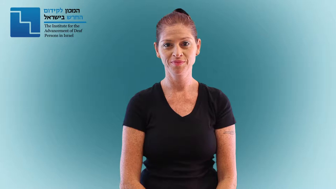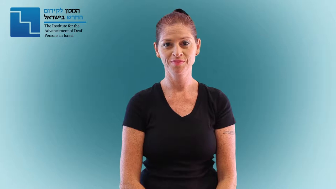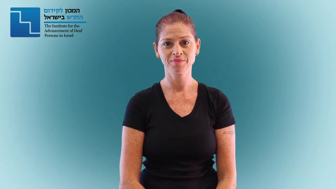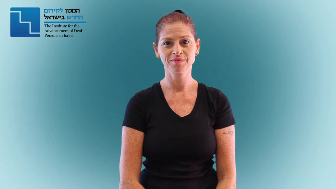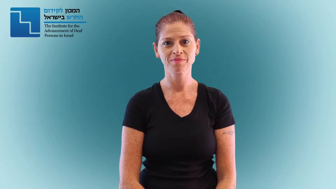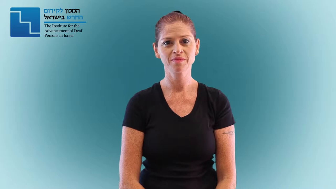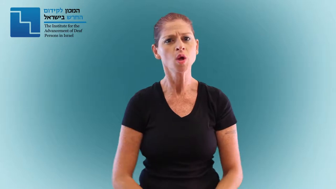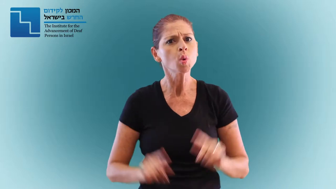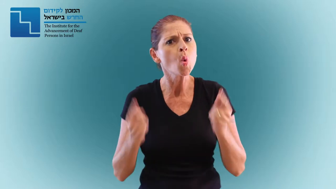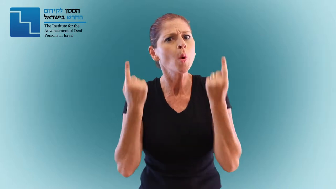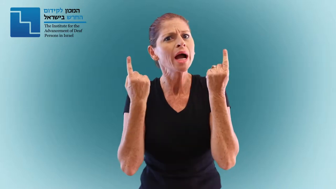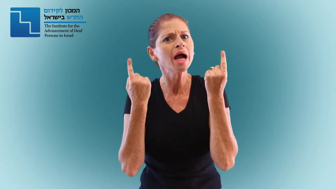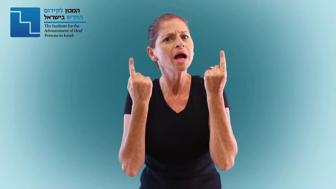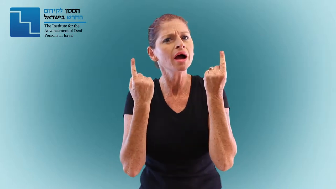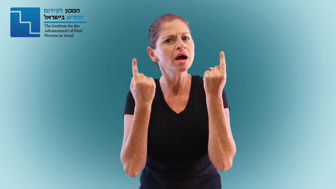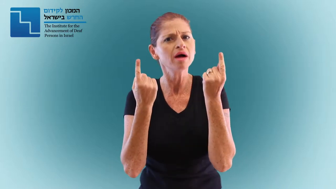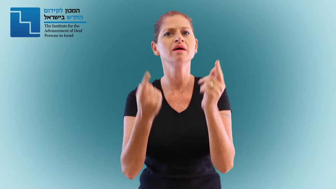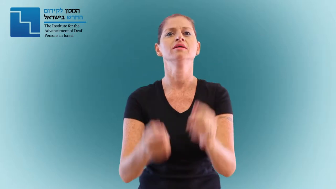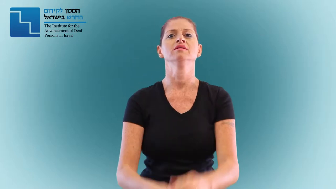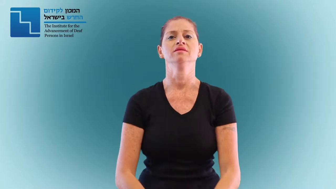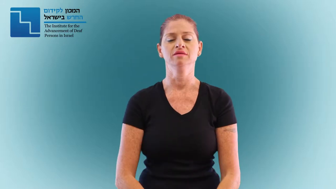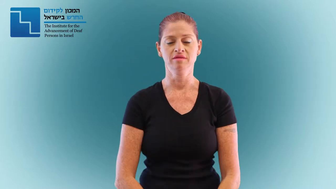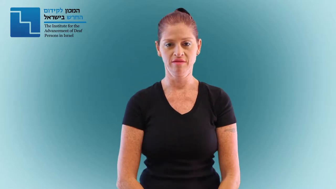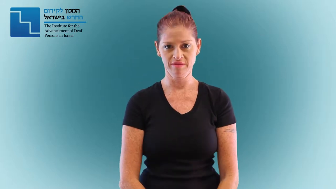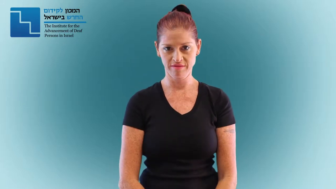קורה